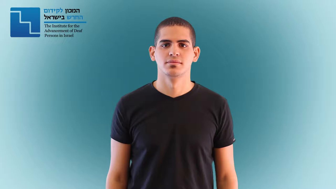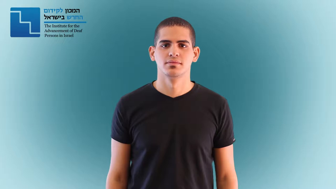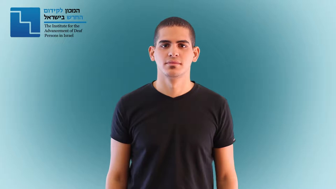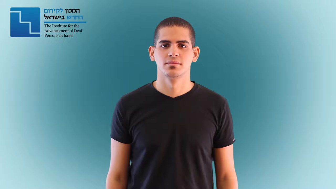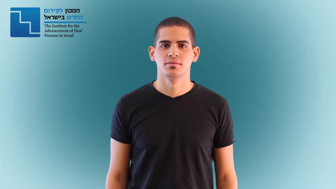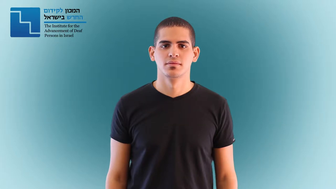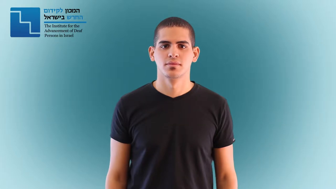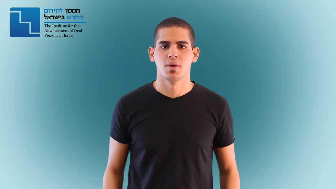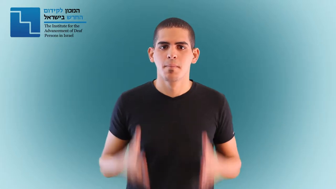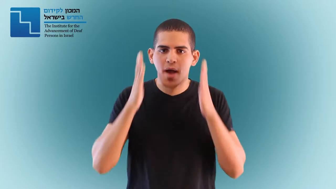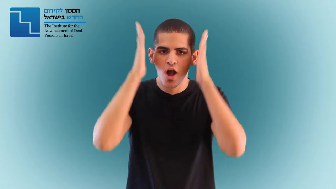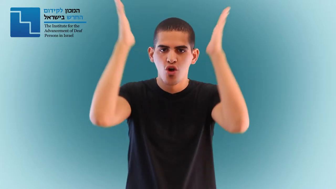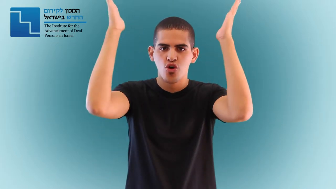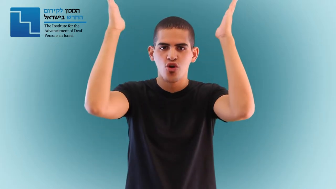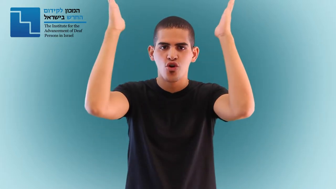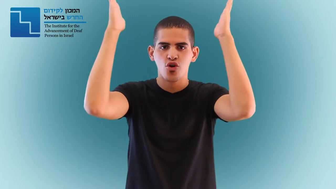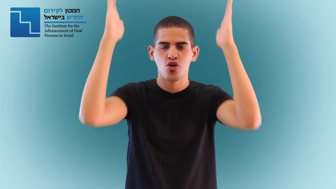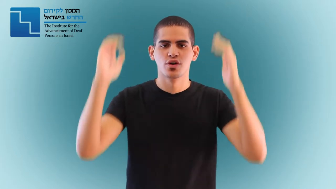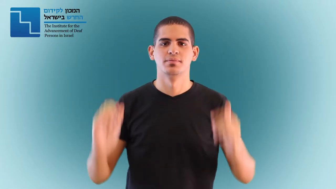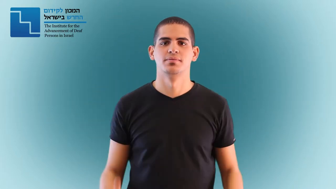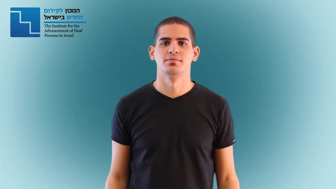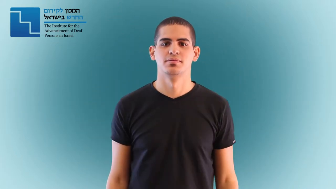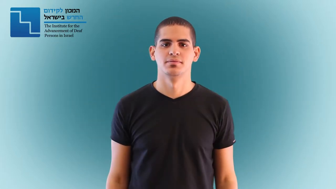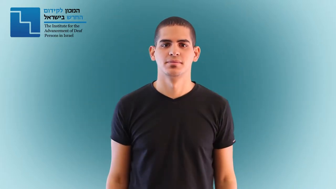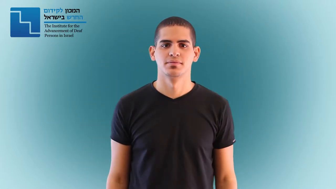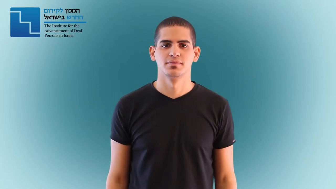פרעה